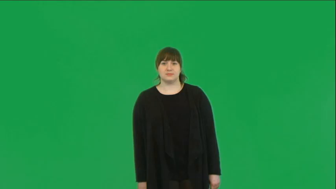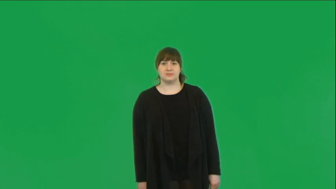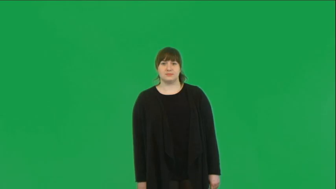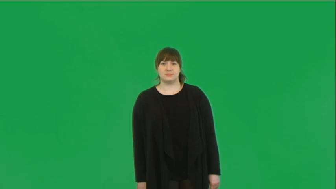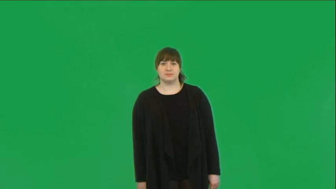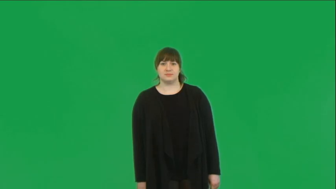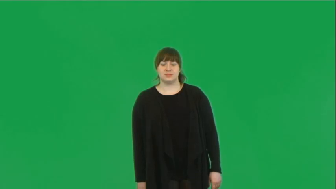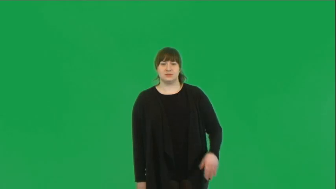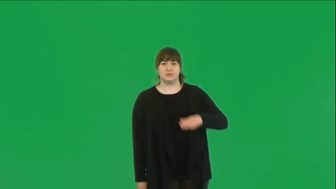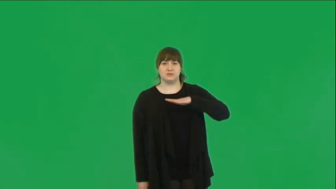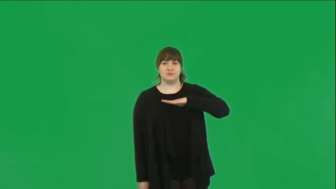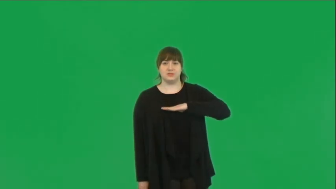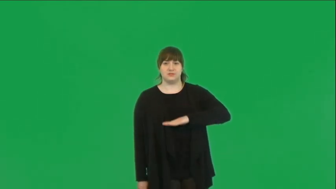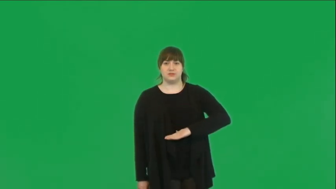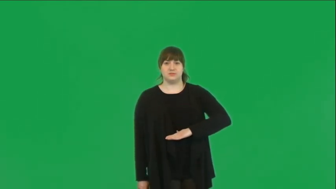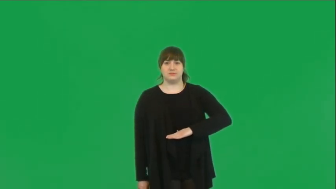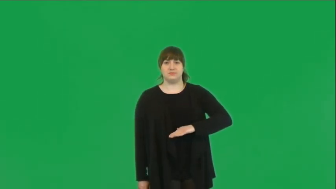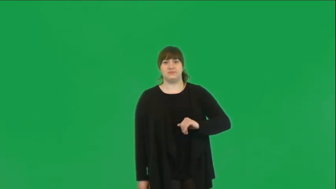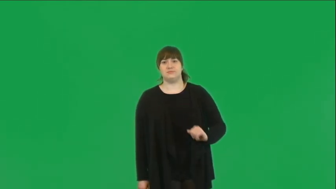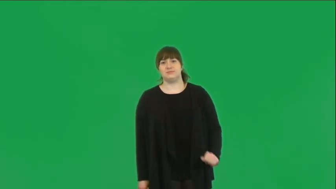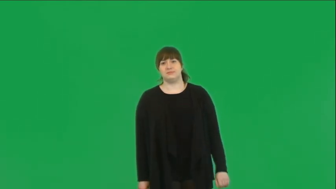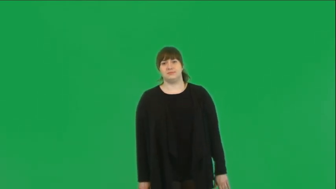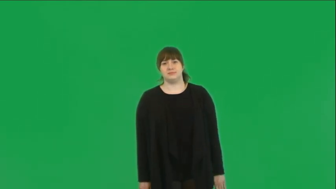wytrwać